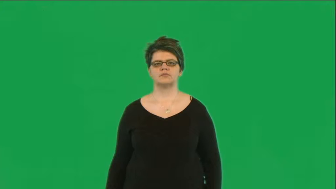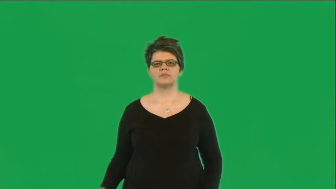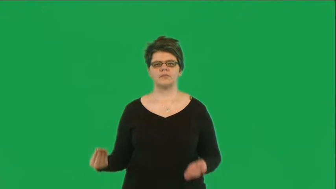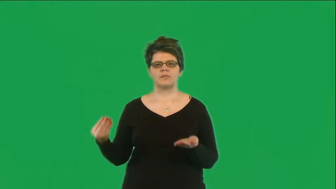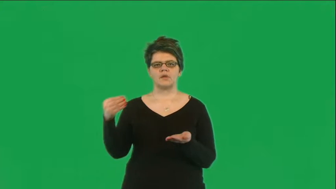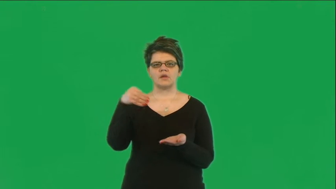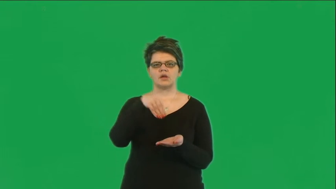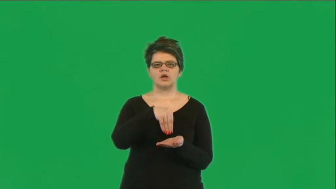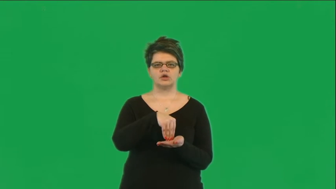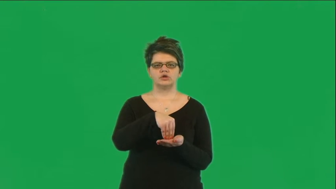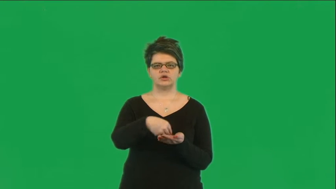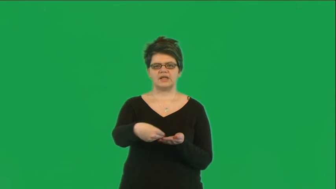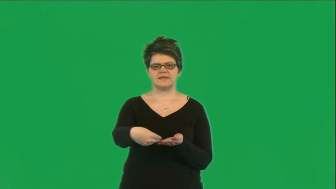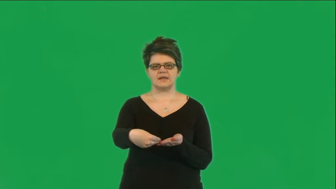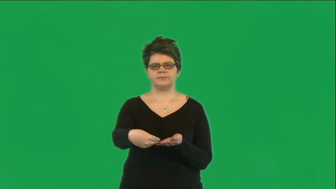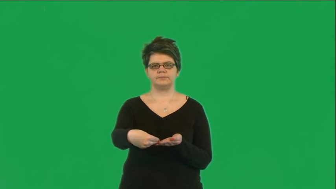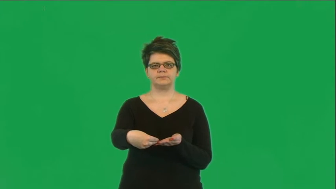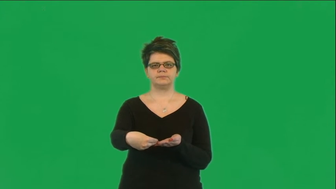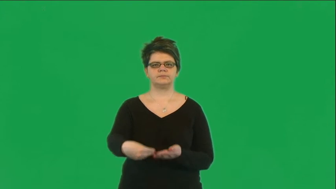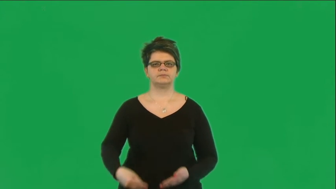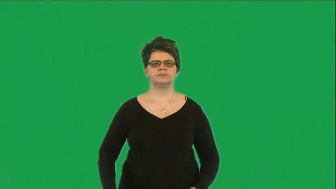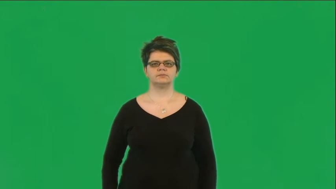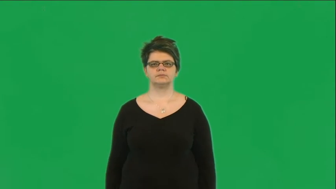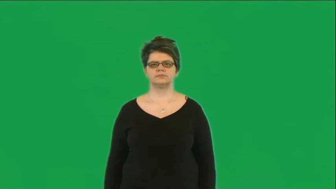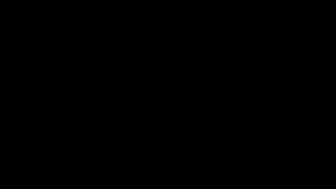dotacja